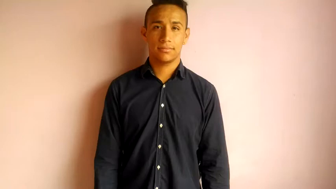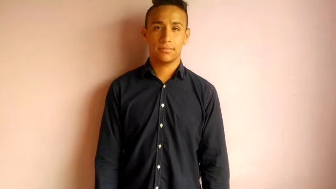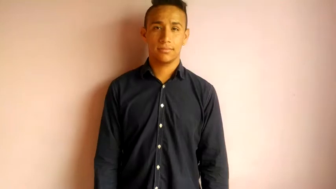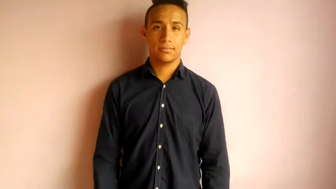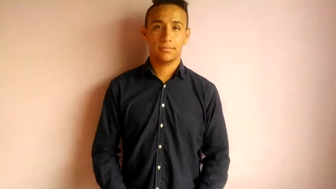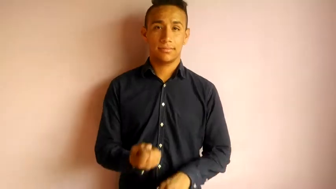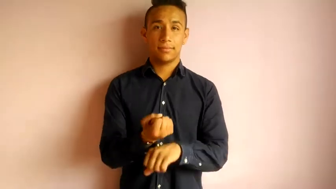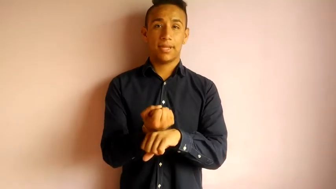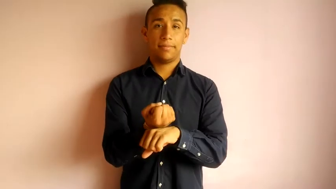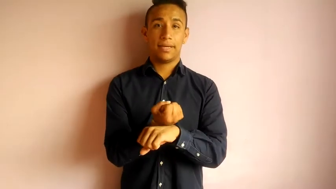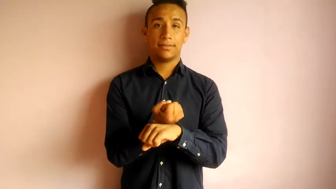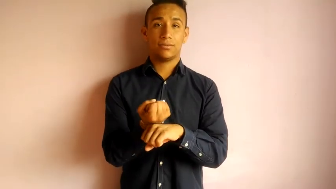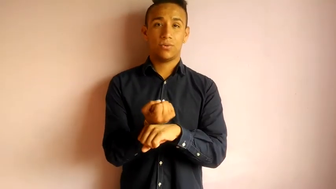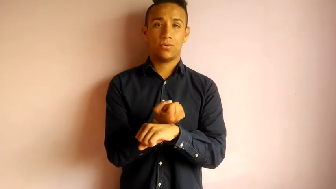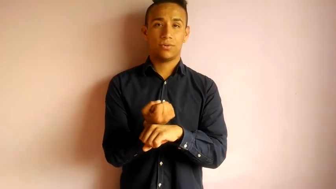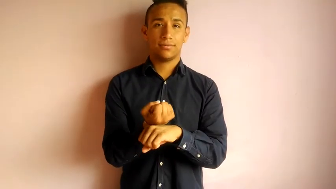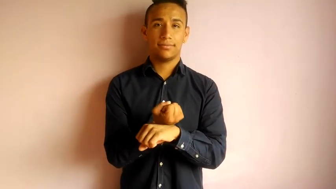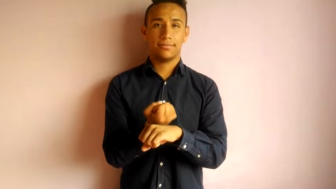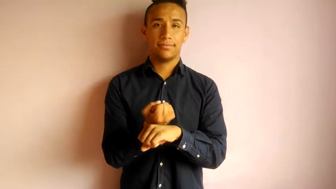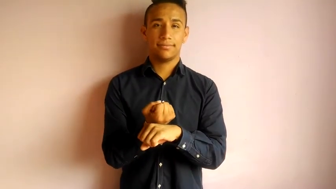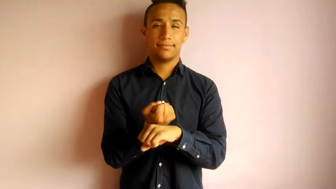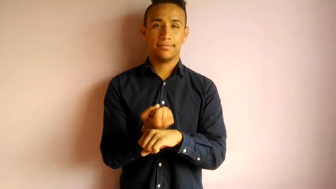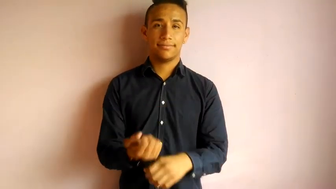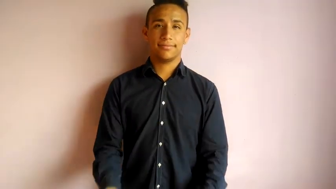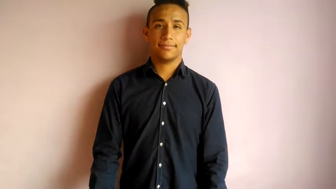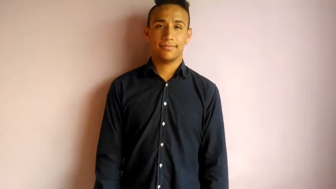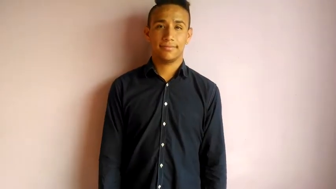amarillo